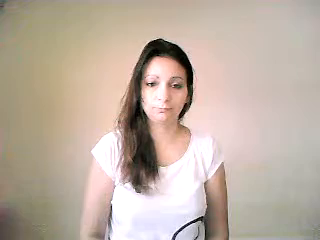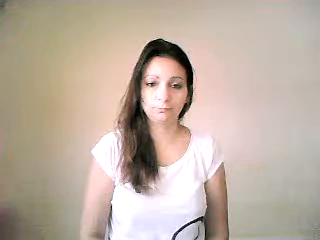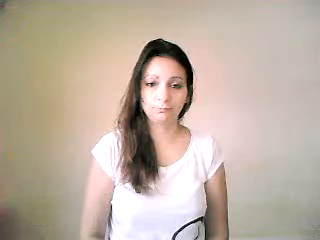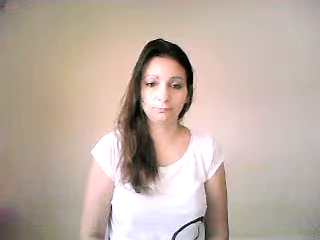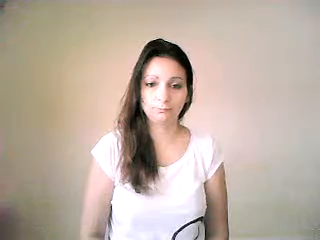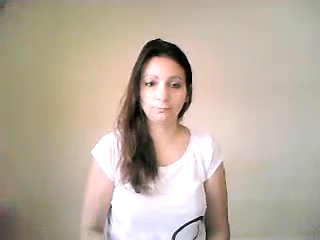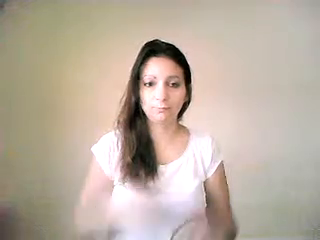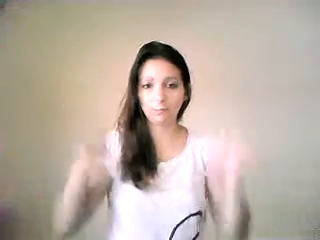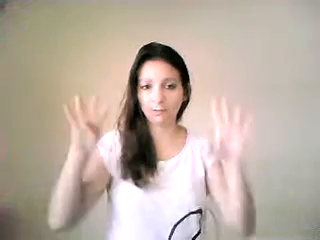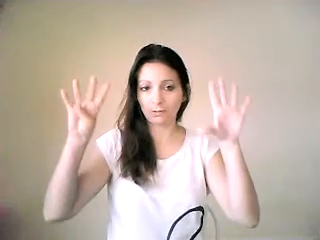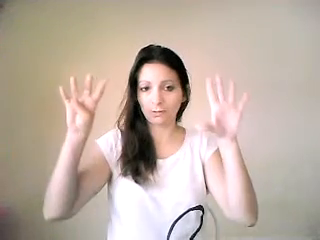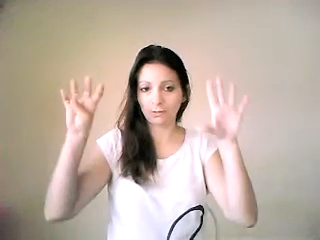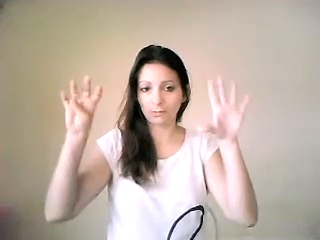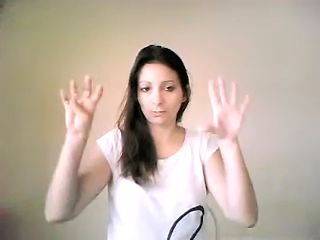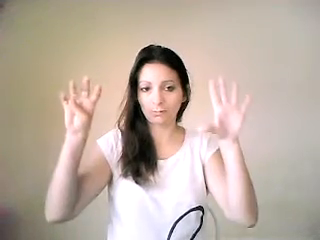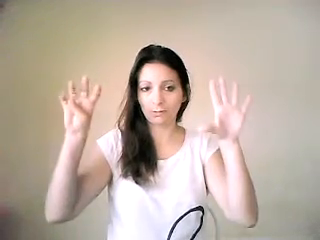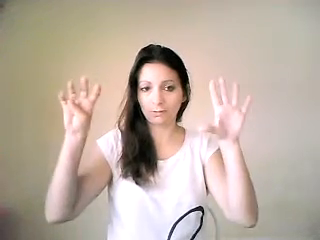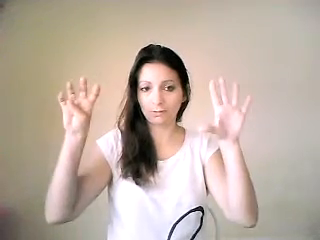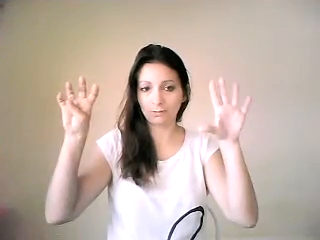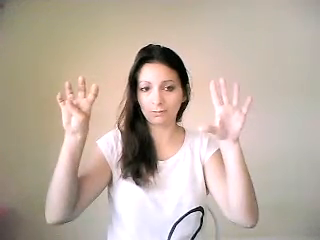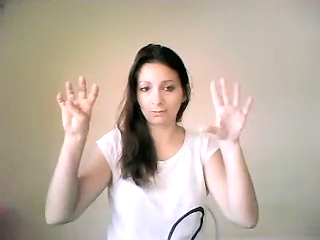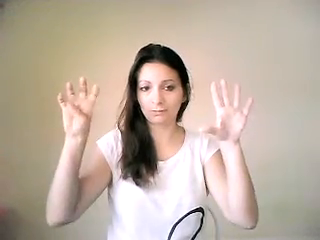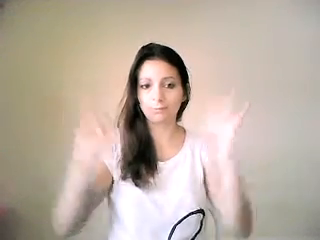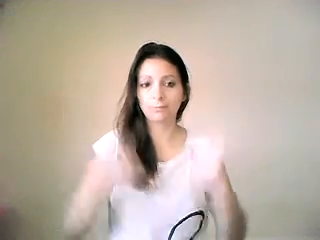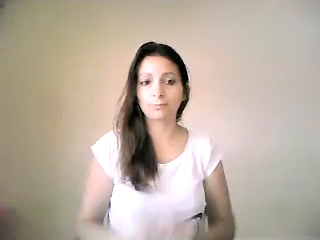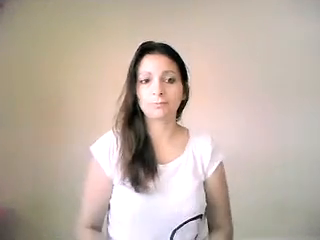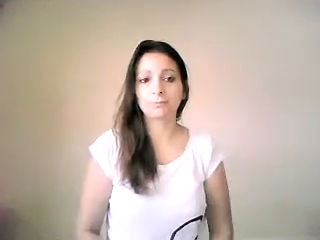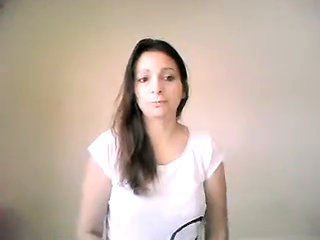Quatre vingt dix